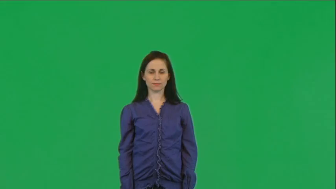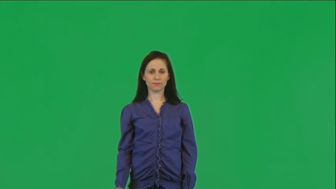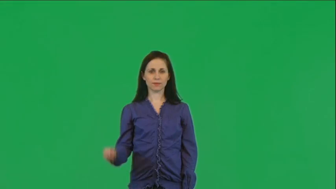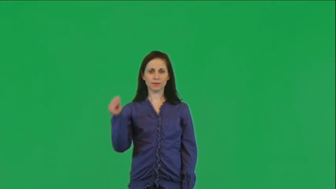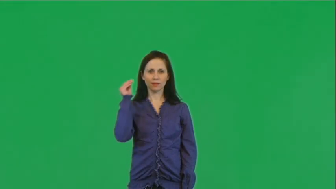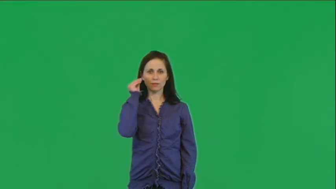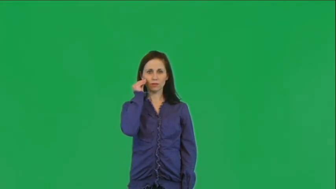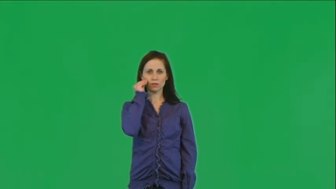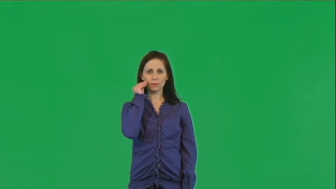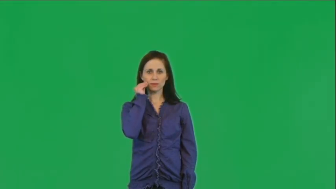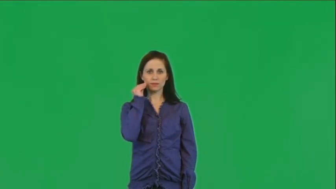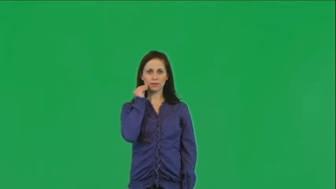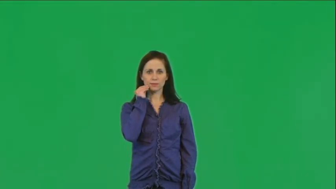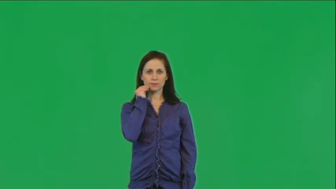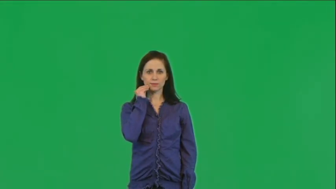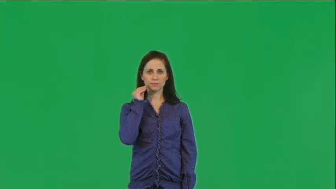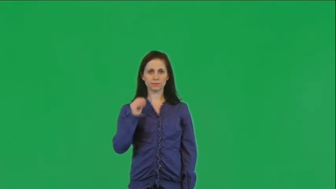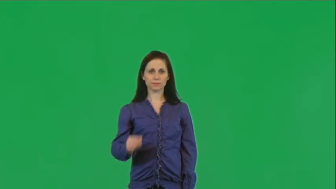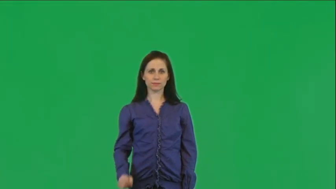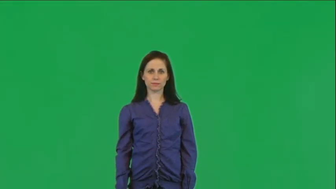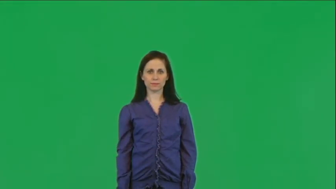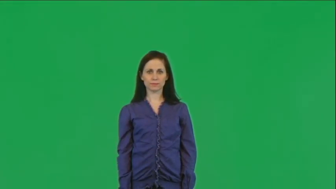kosmetyka